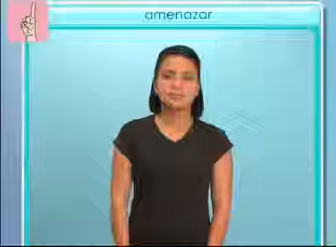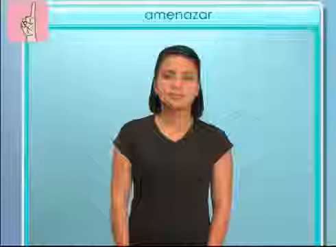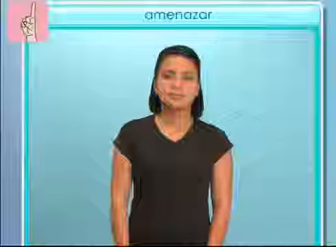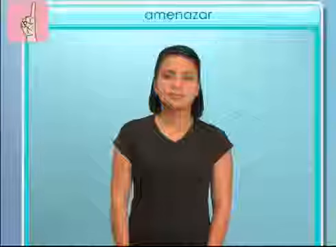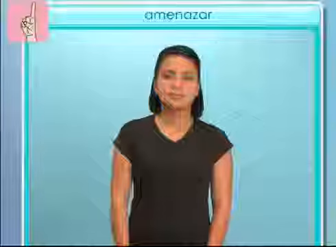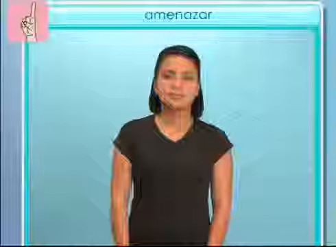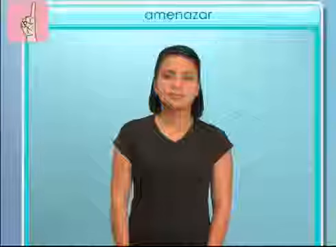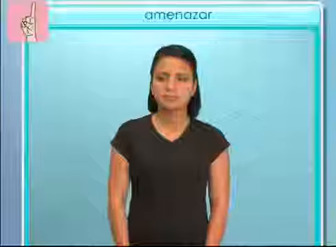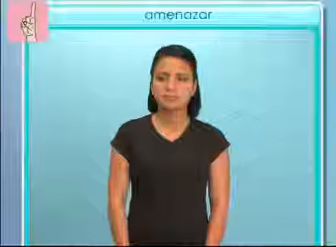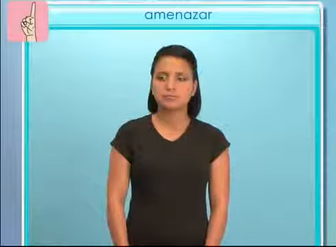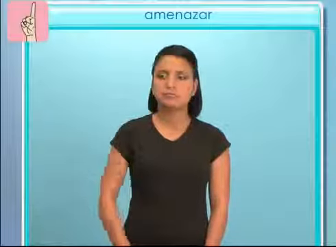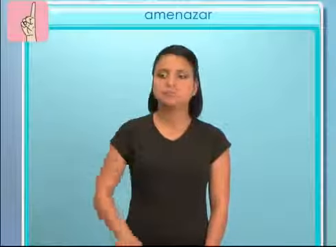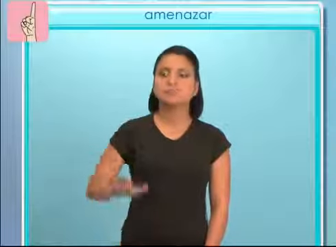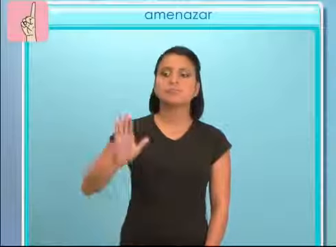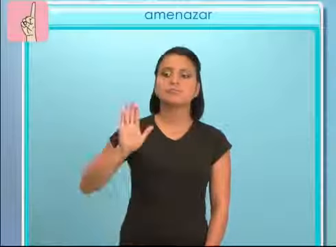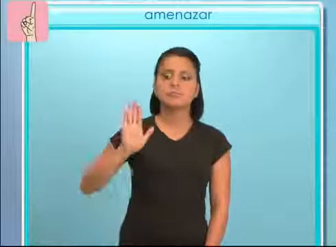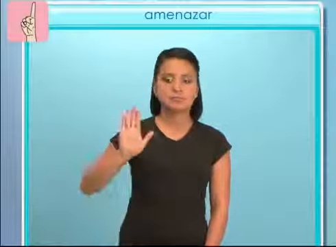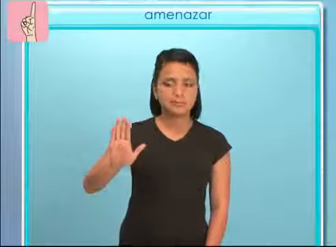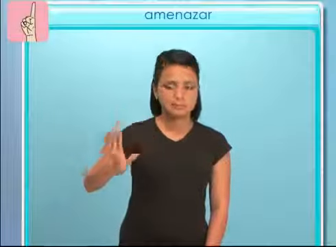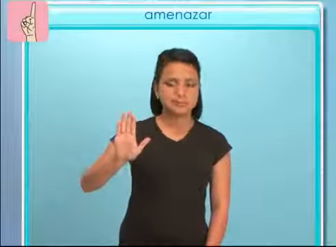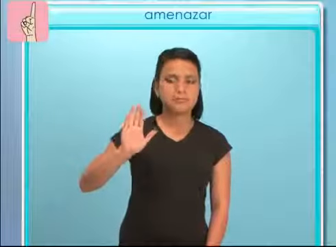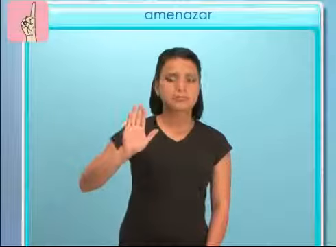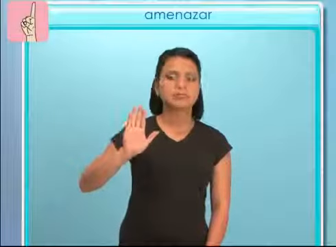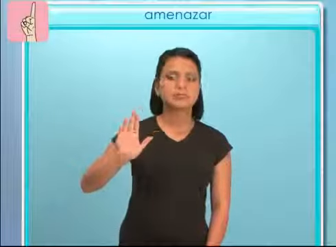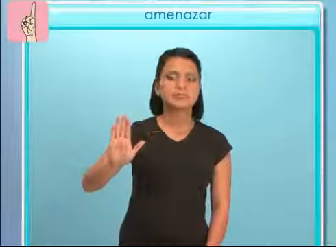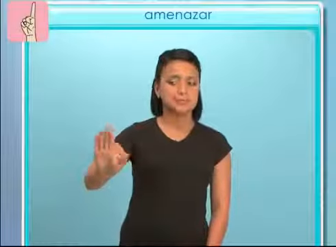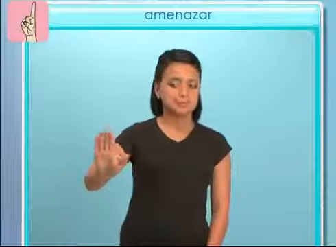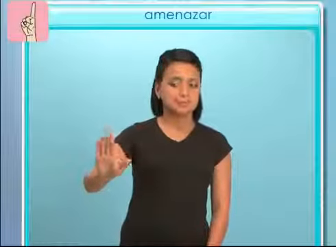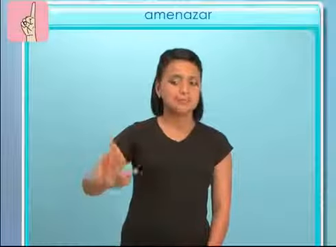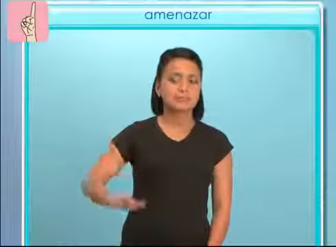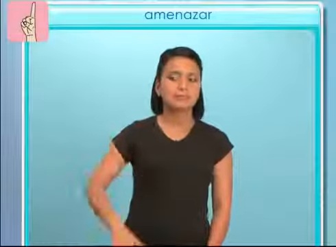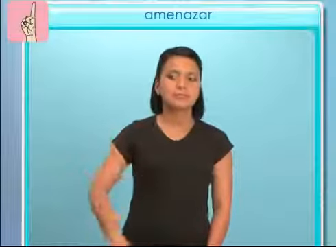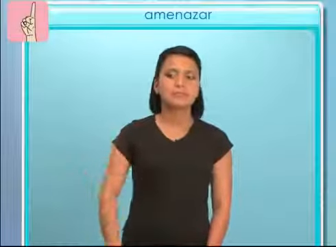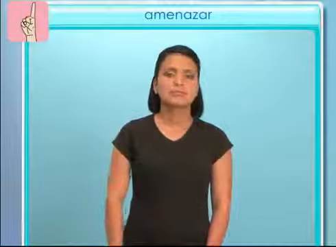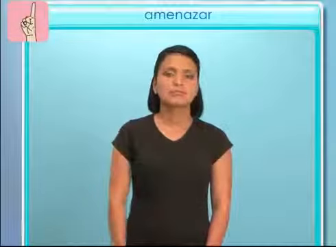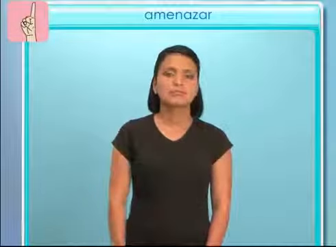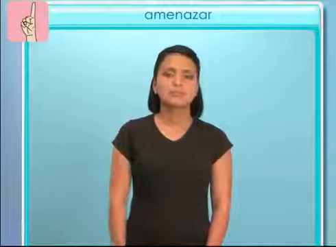AMENAZAR